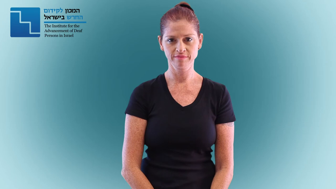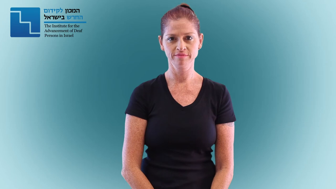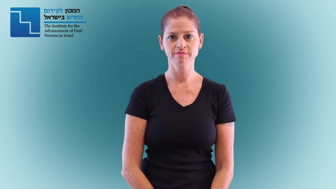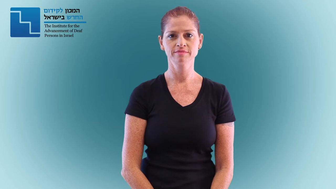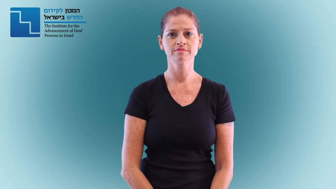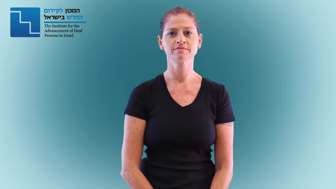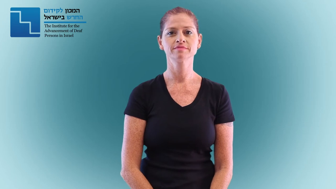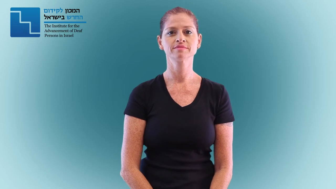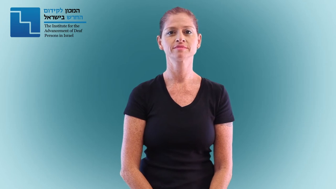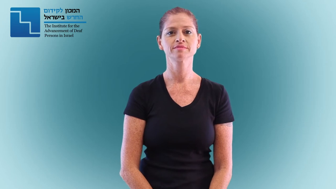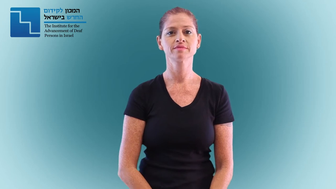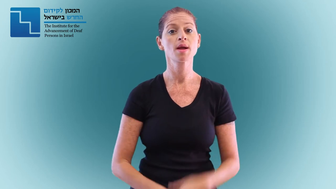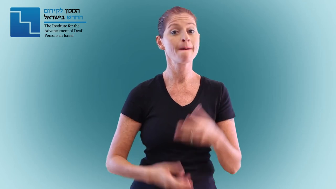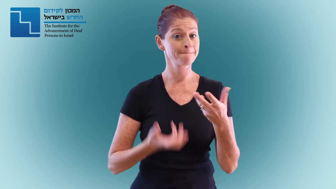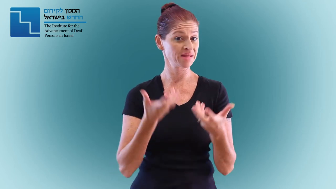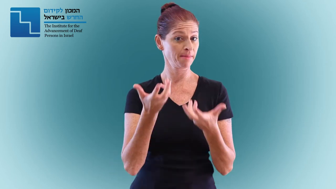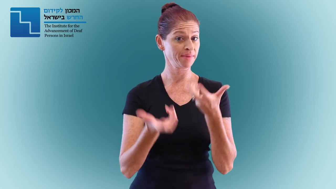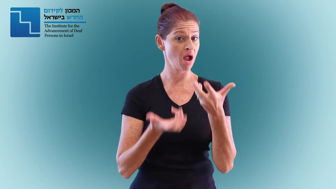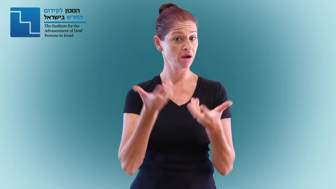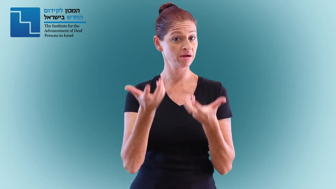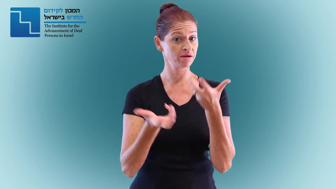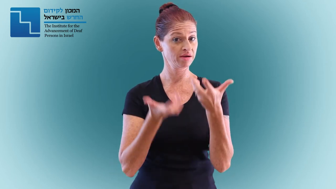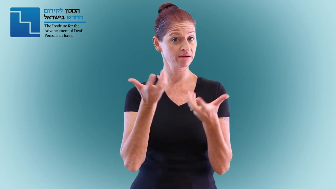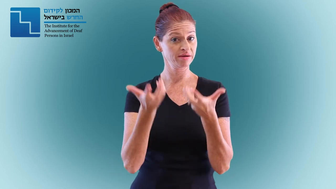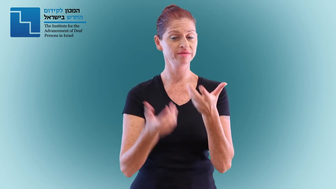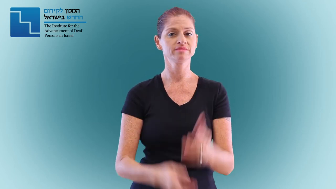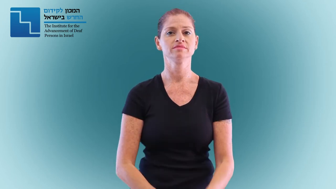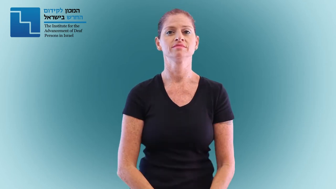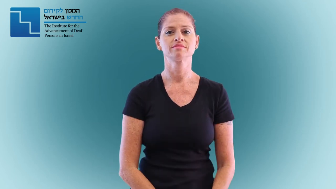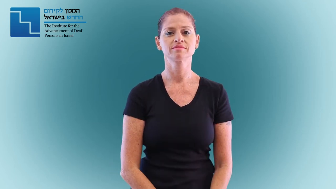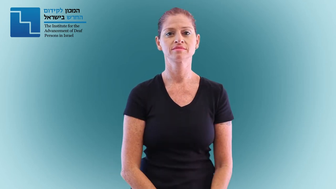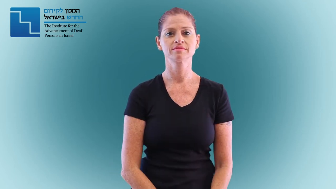מטבח